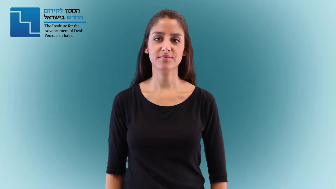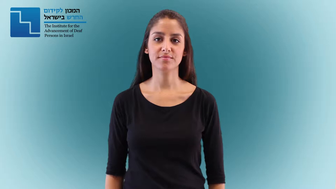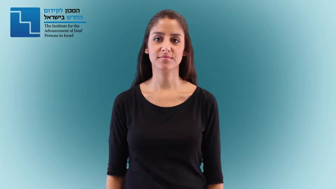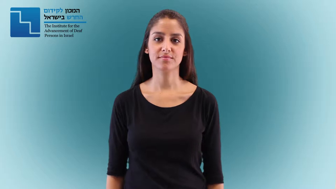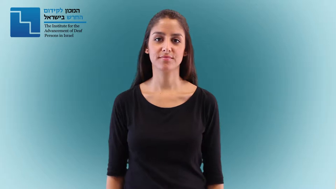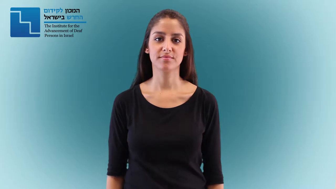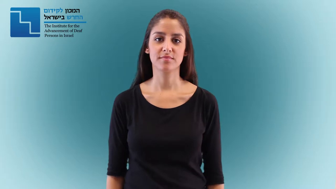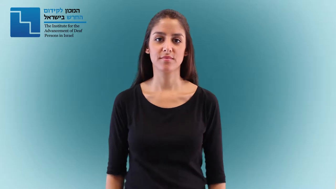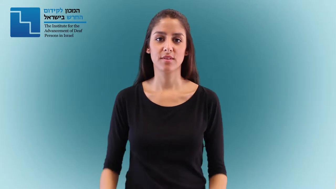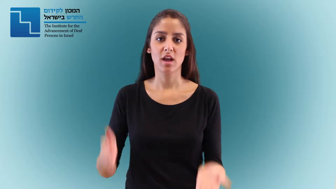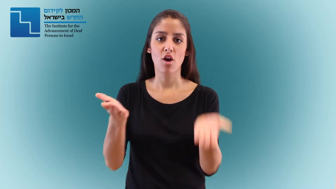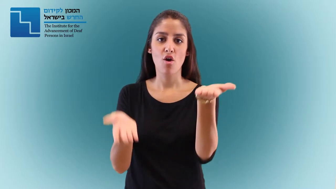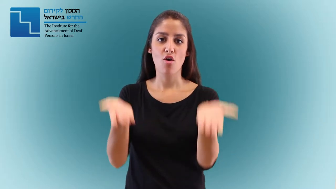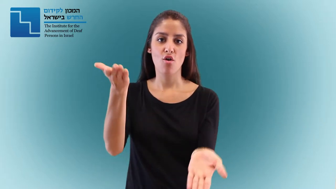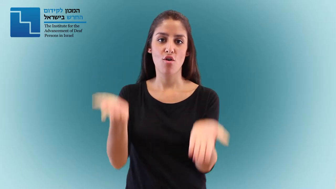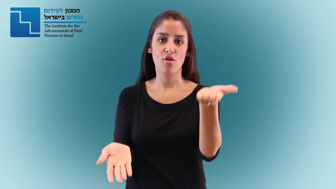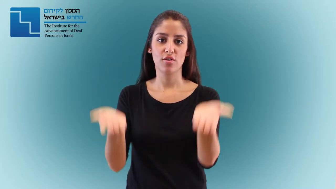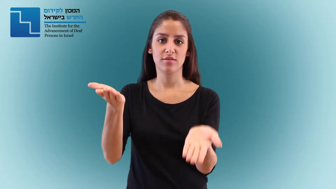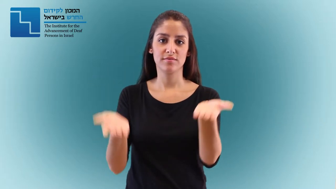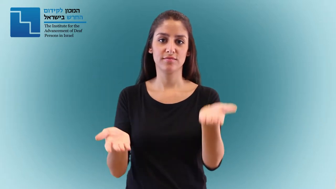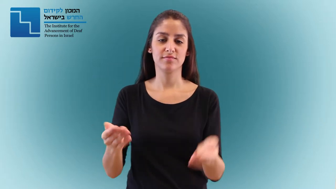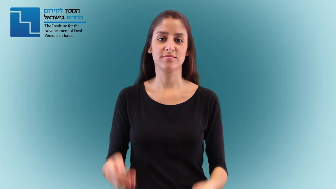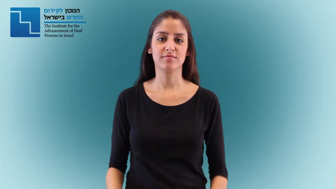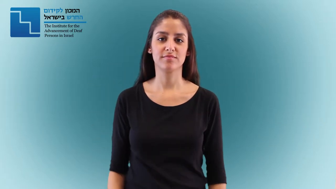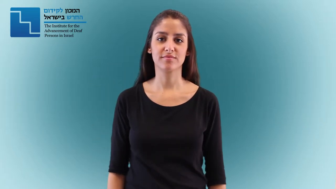קילו